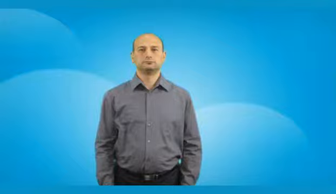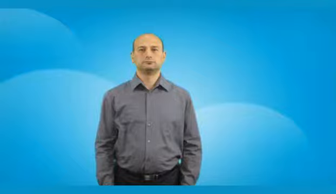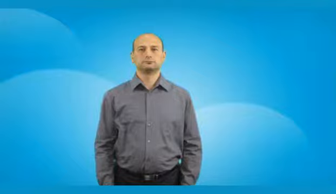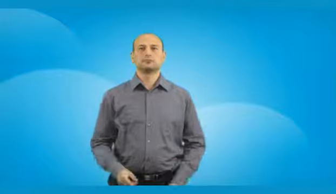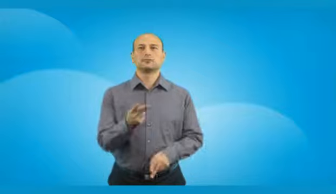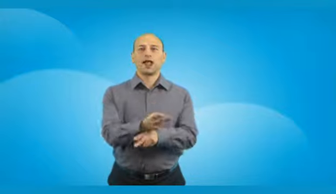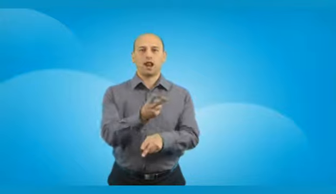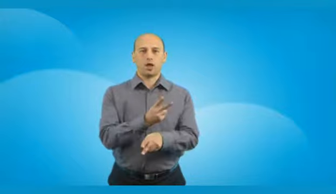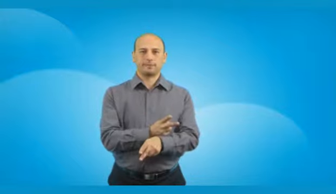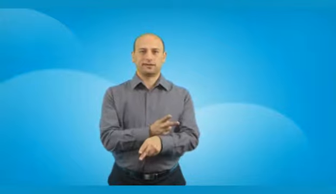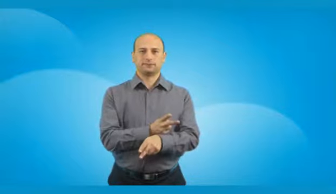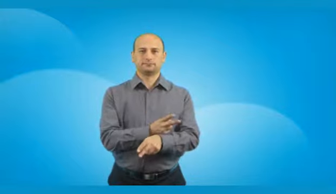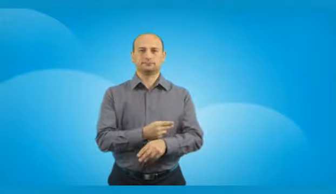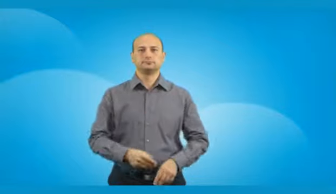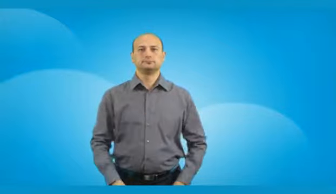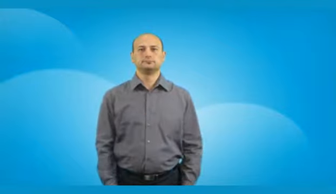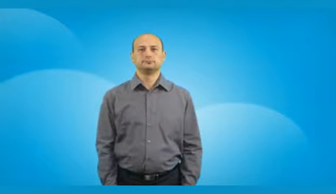Állam